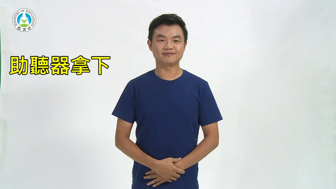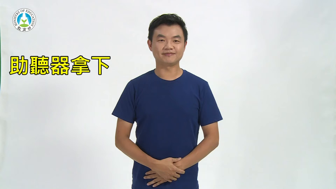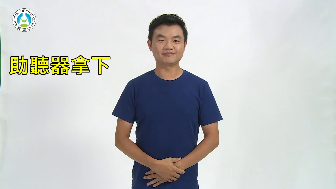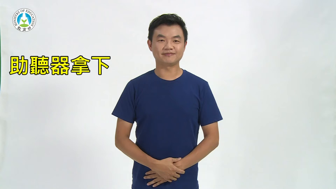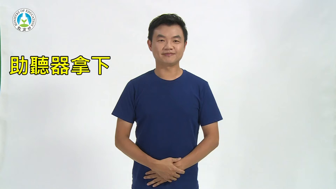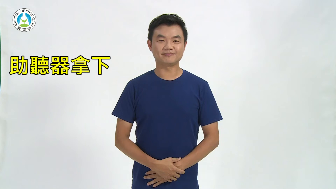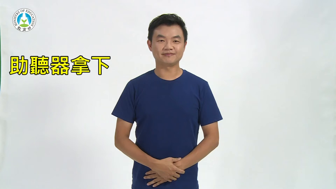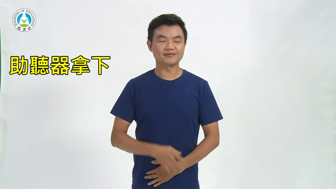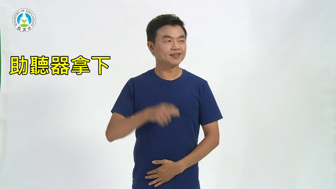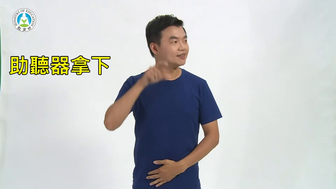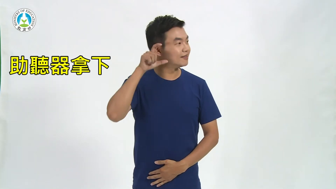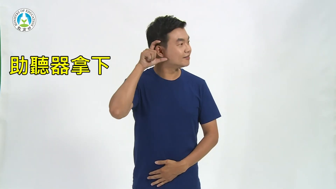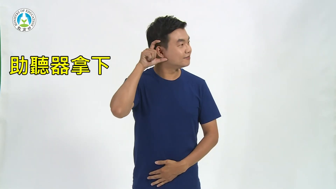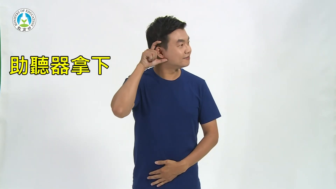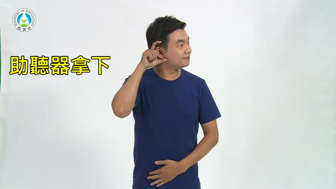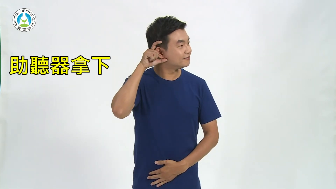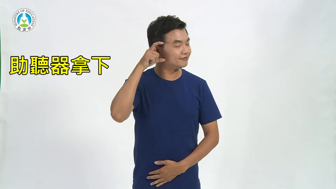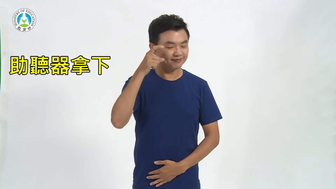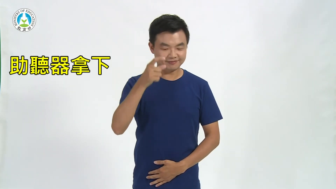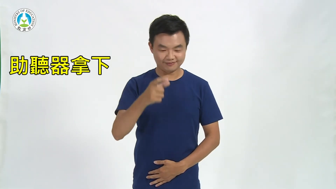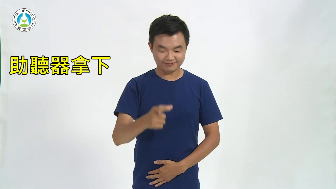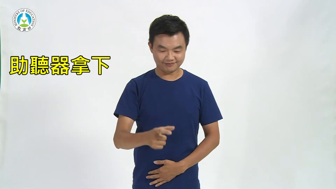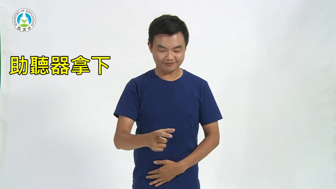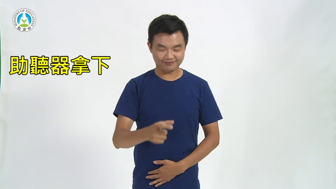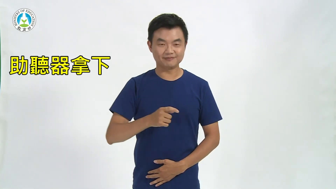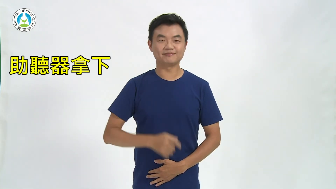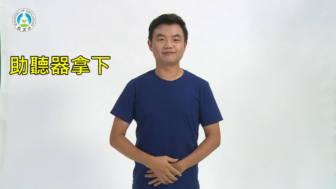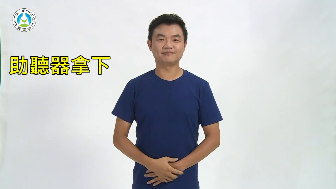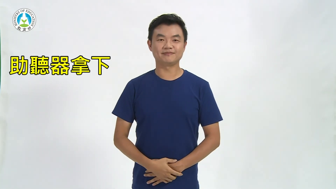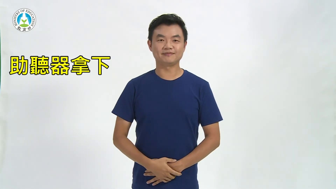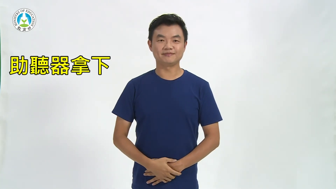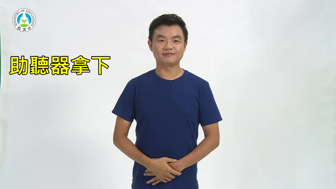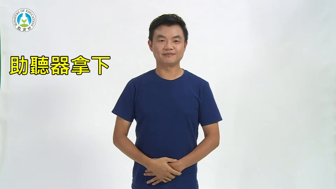助聽器拿下